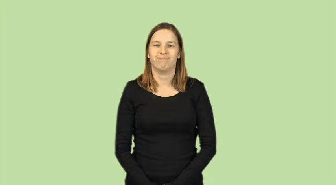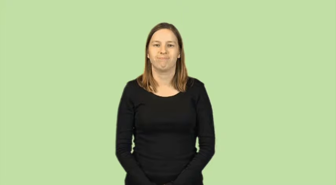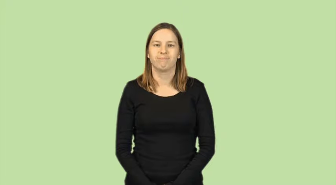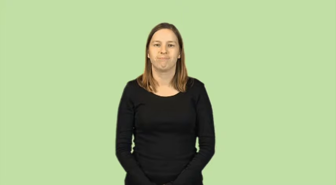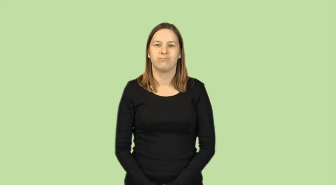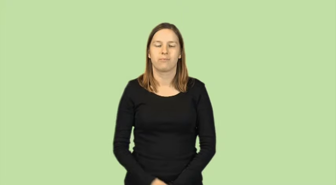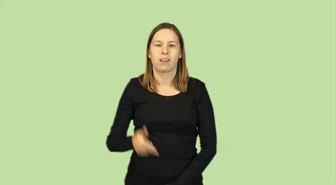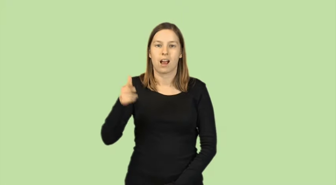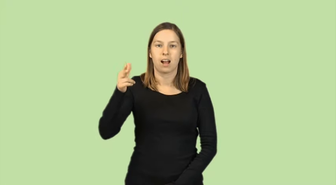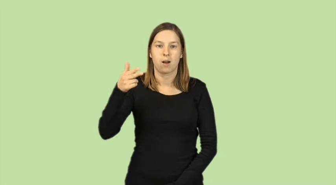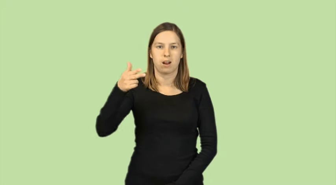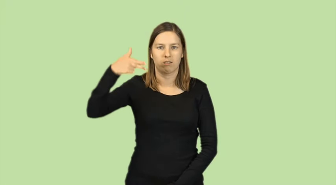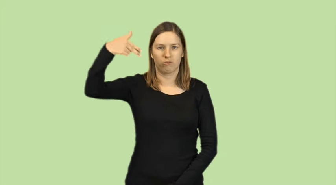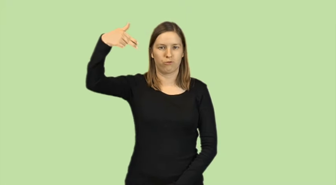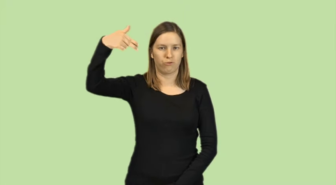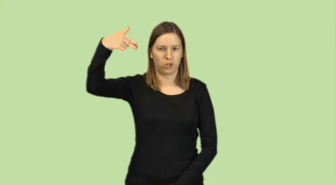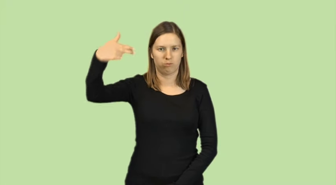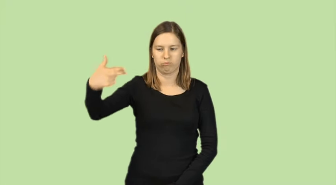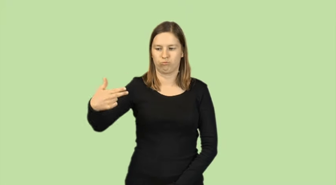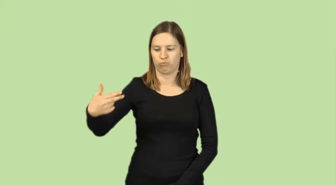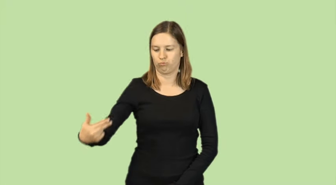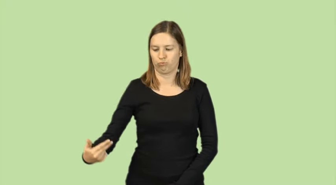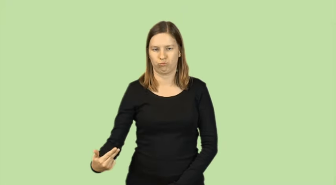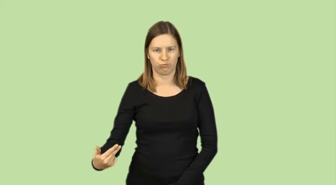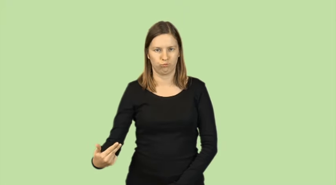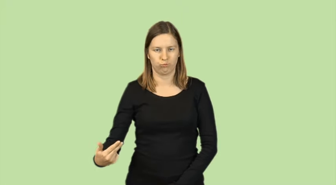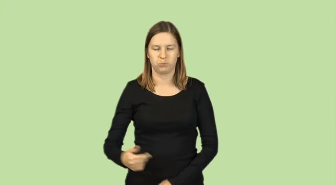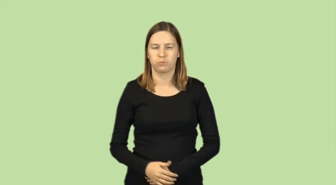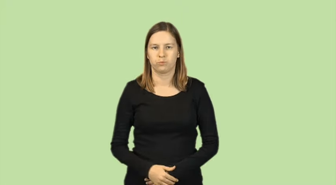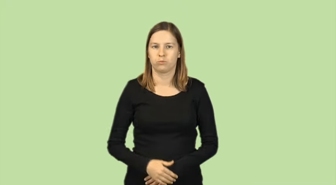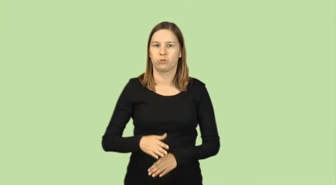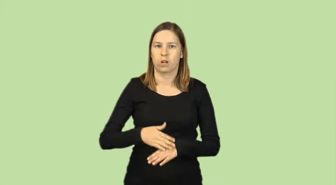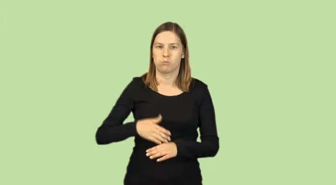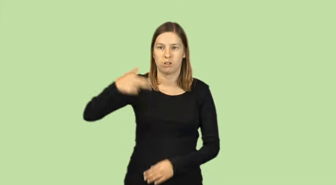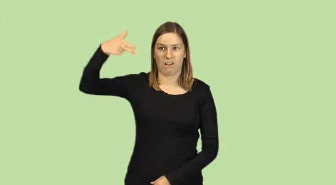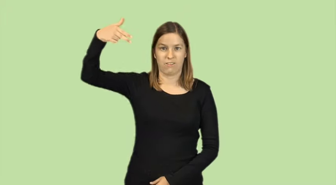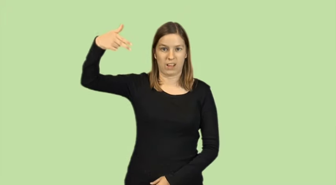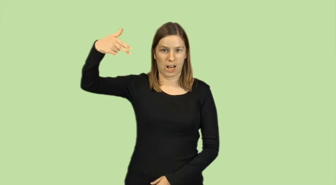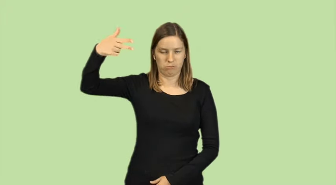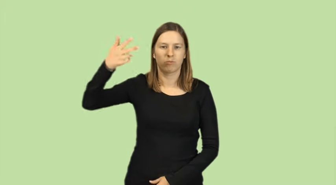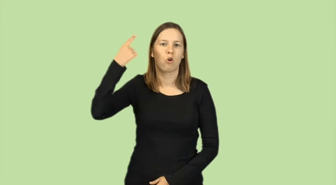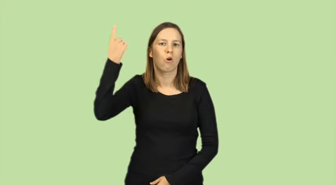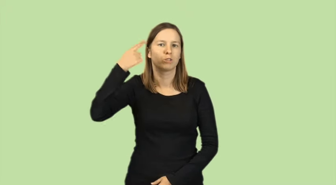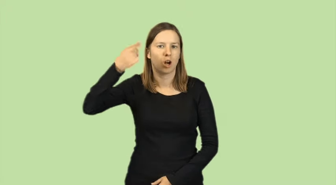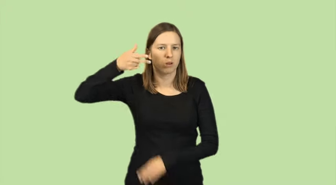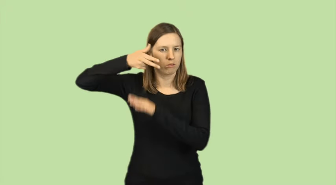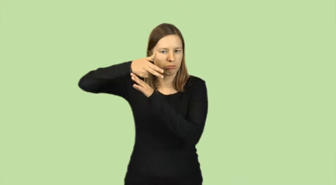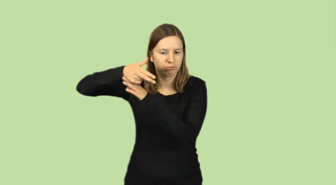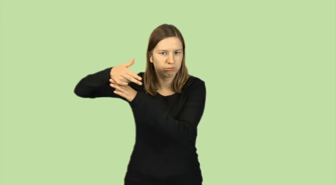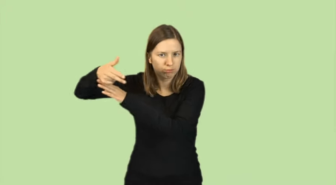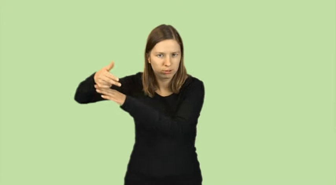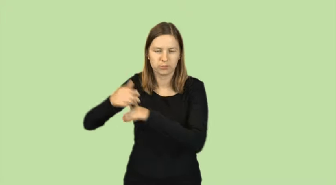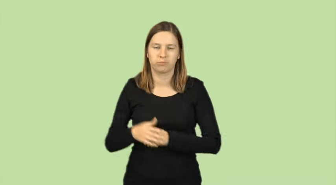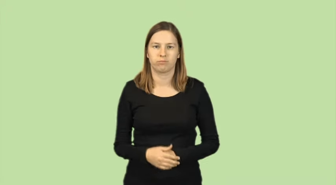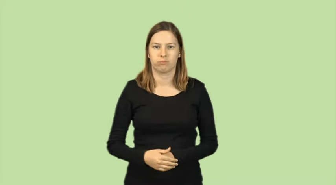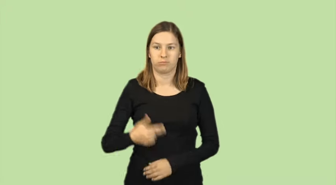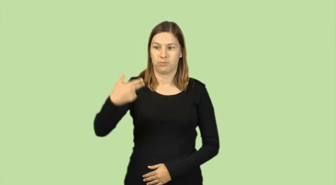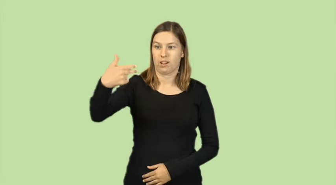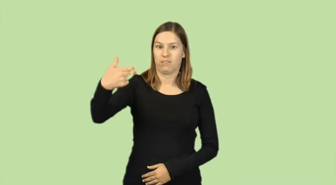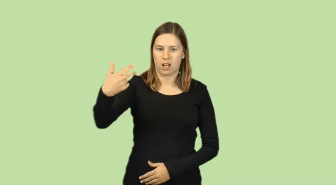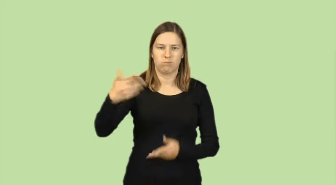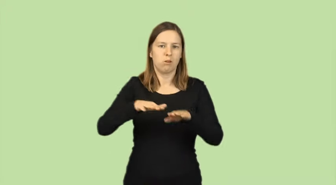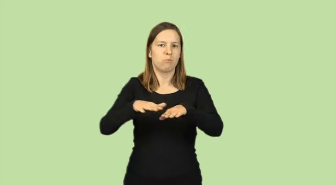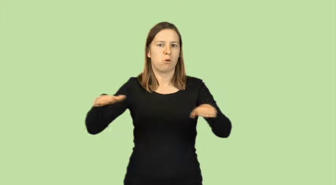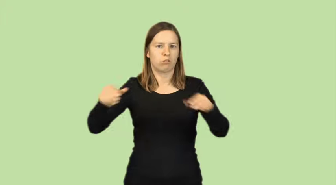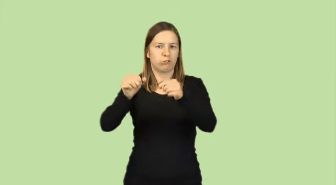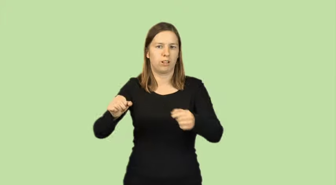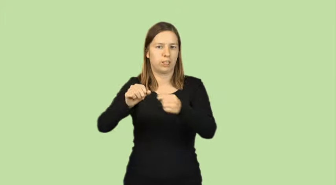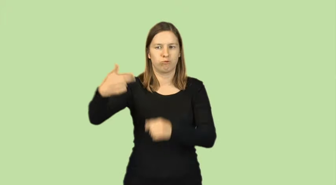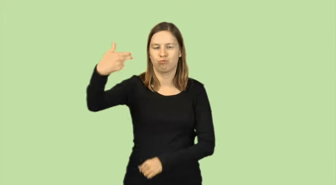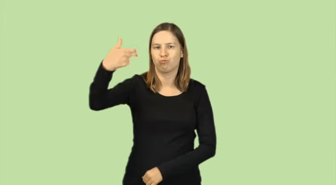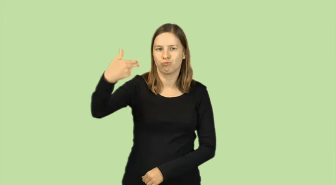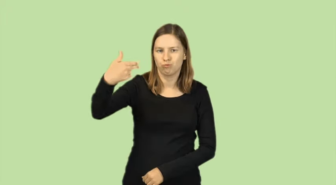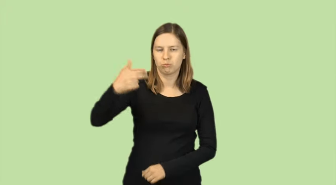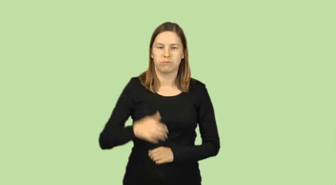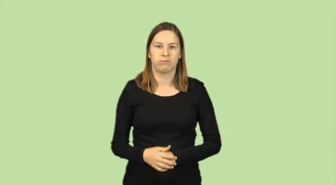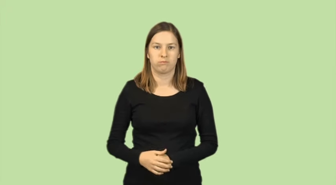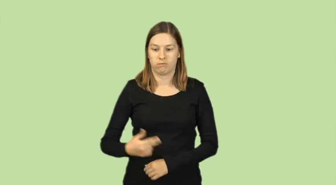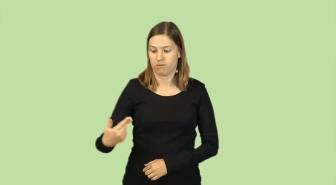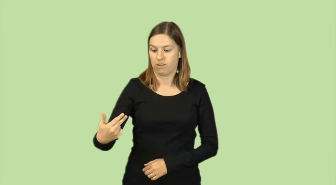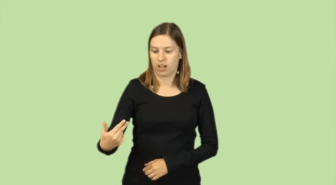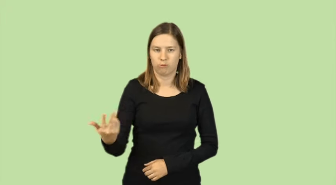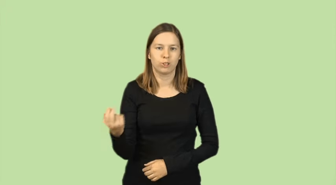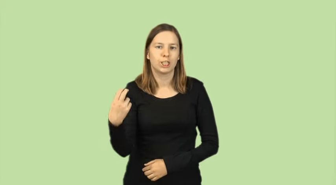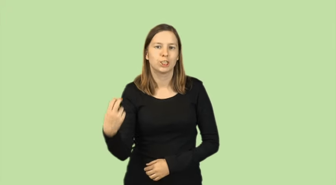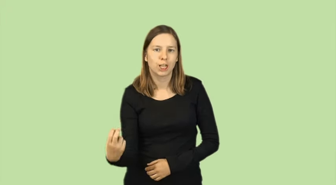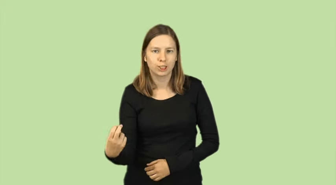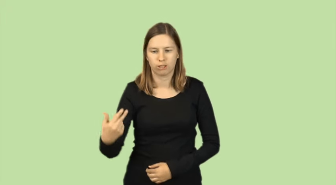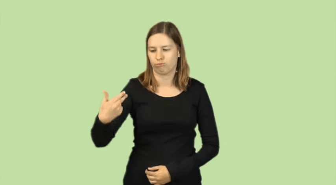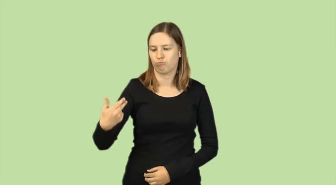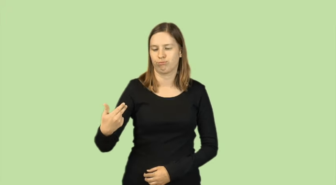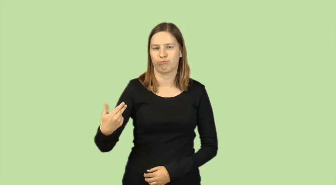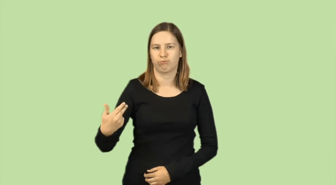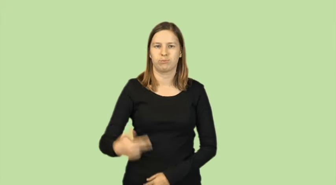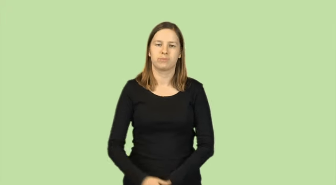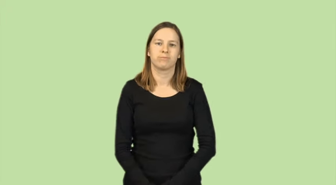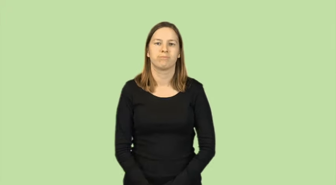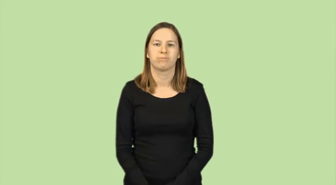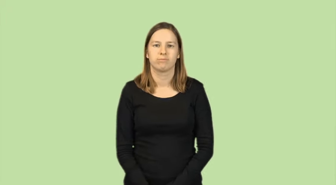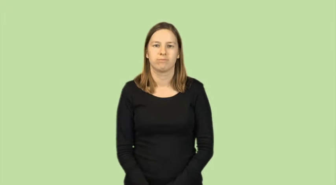Aufnahmewinkel